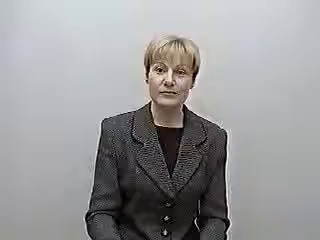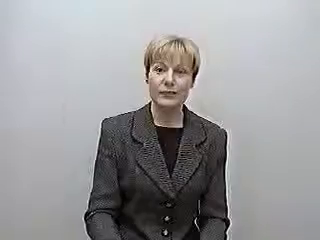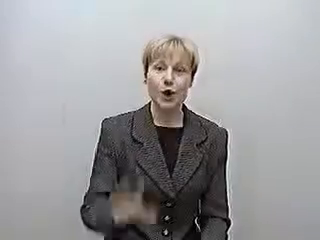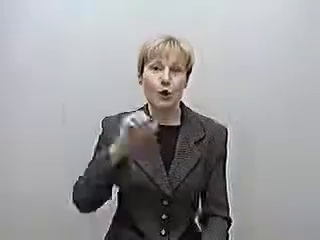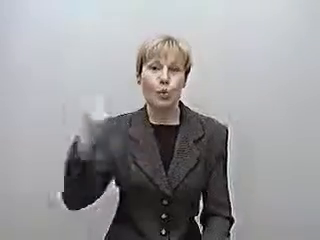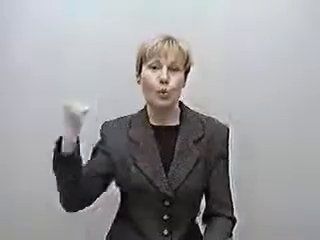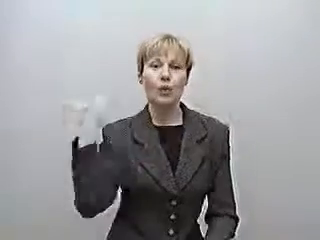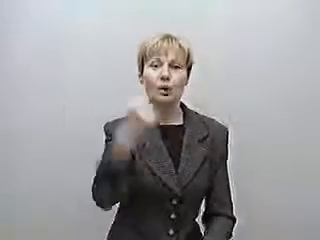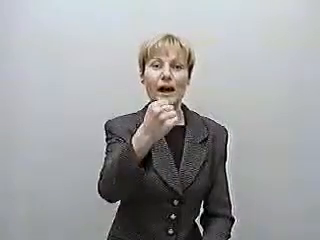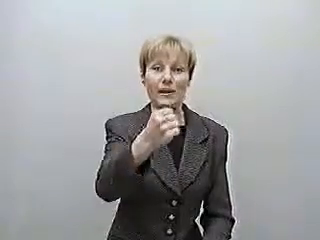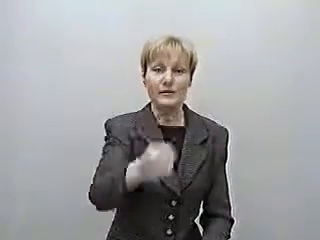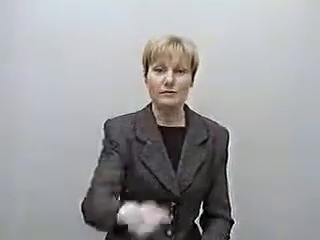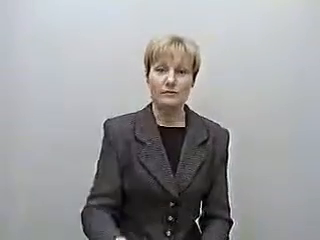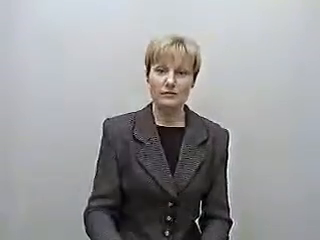удар